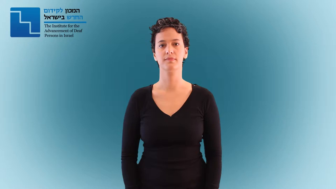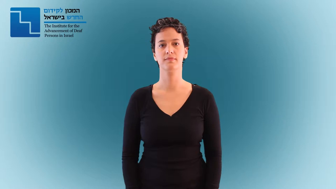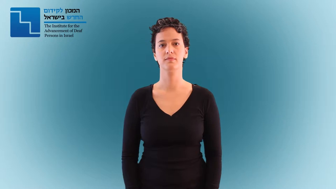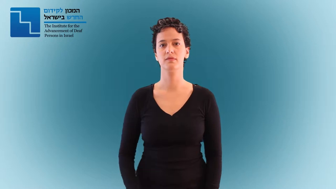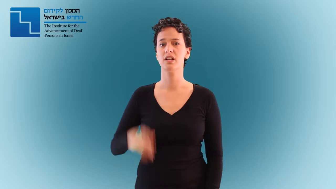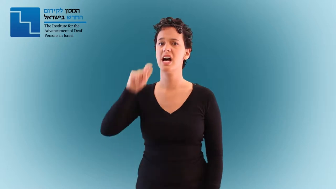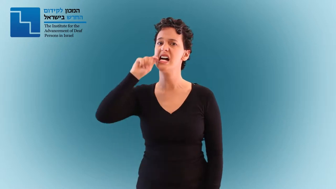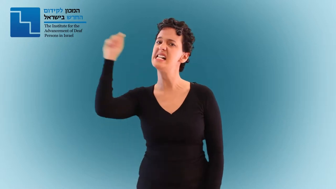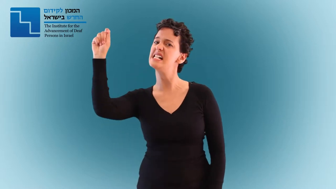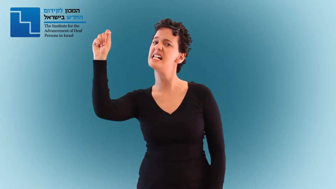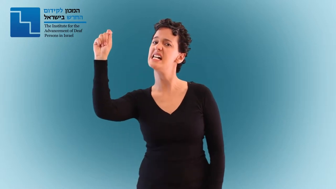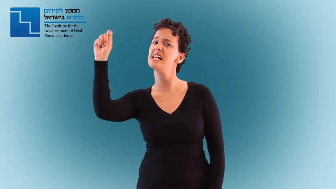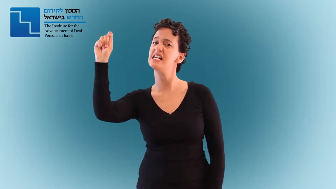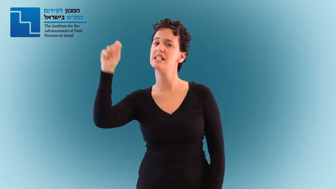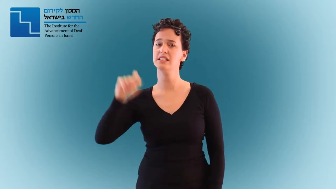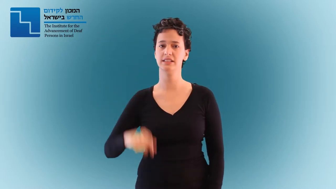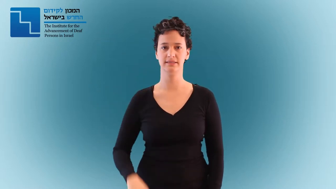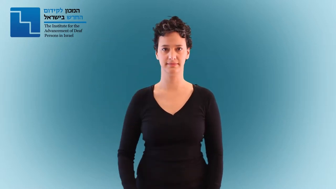לעקור (שן)